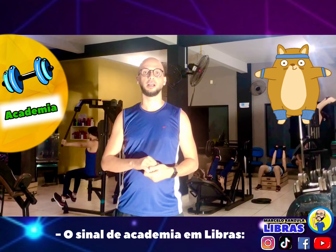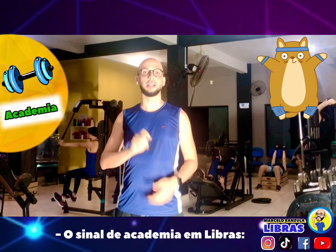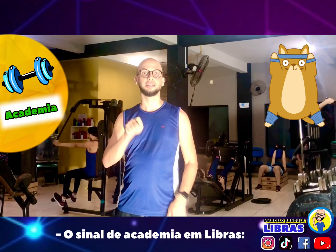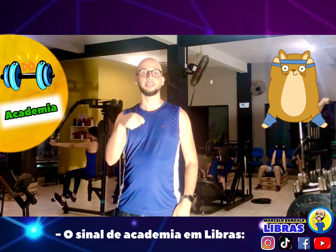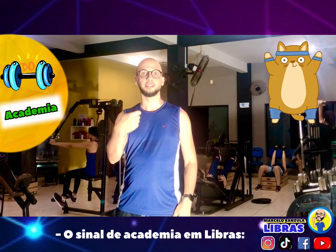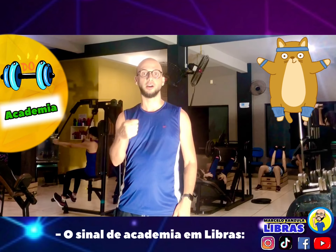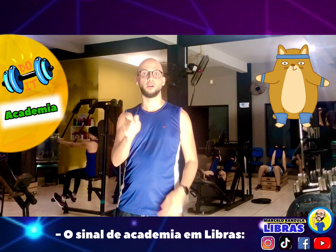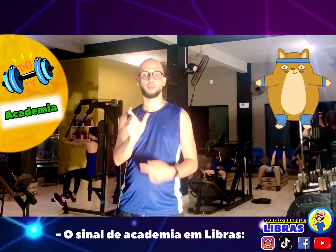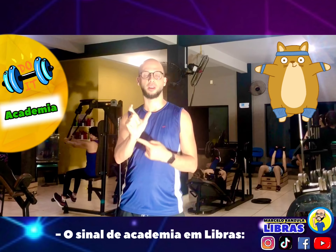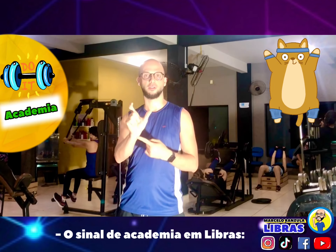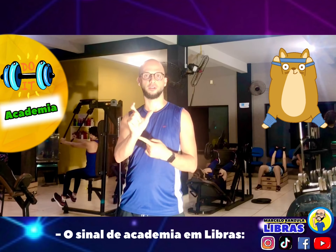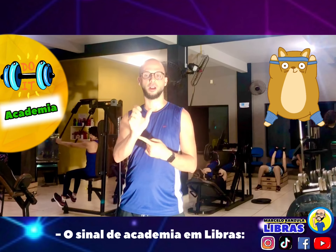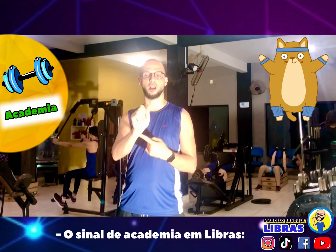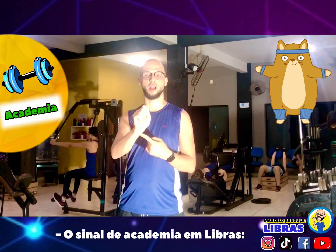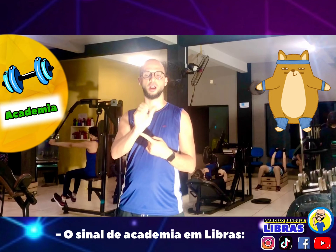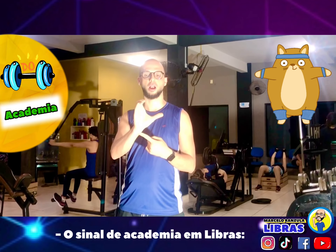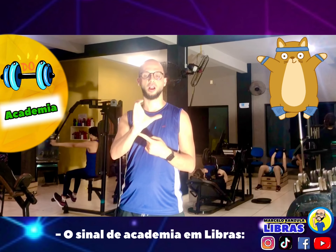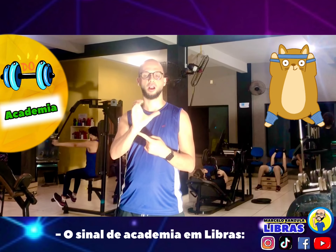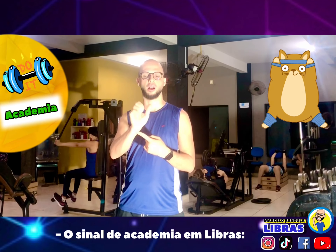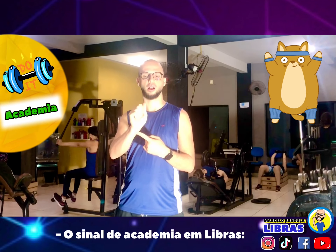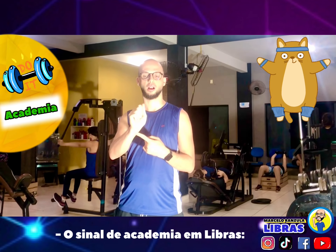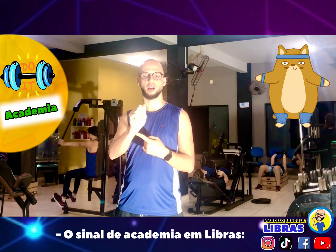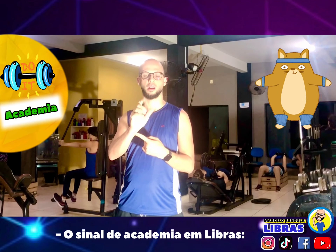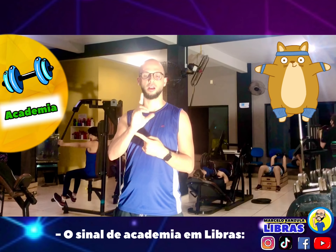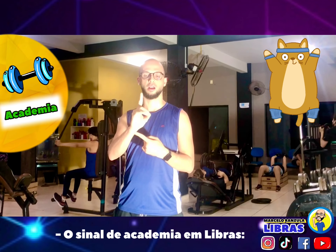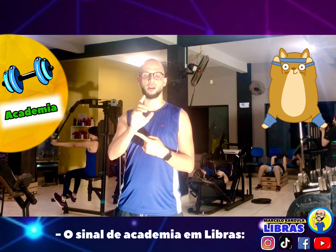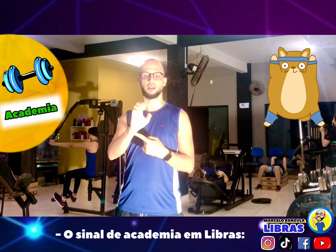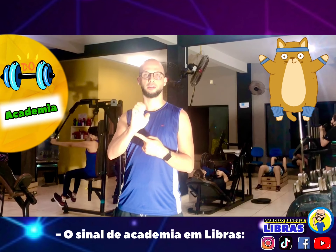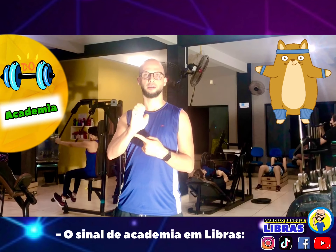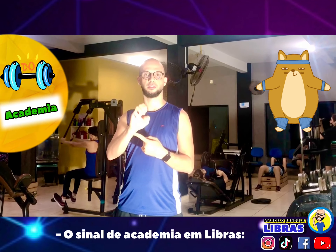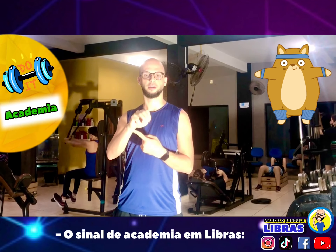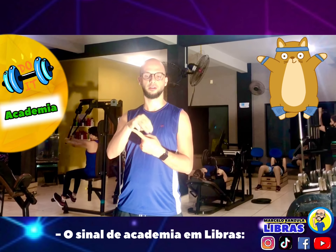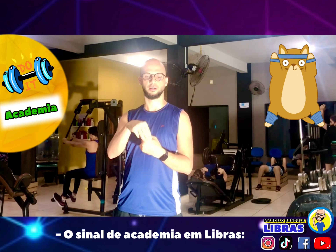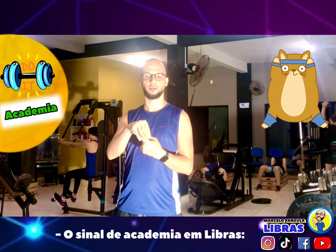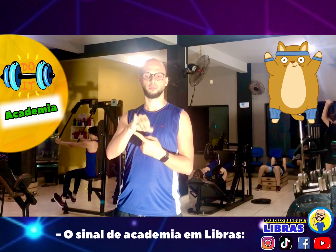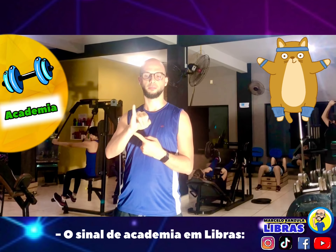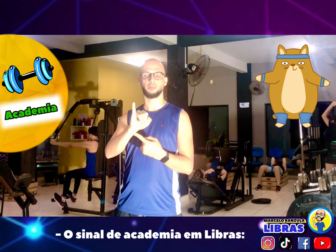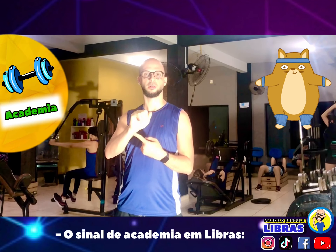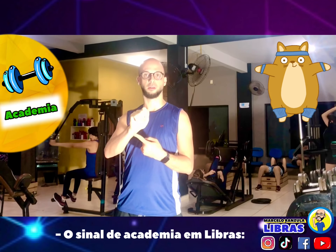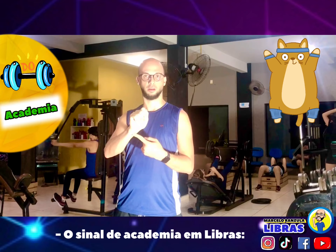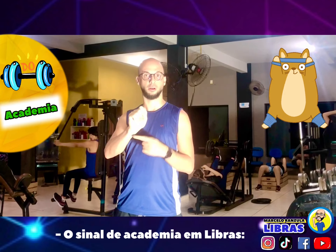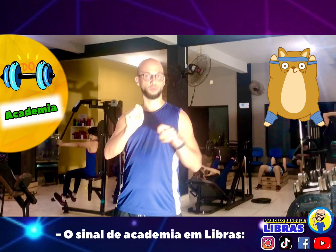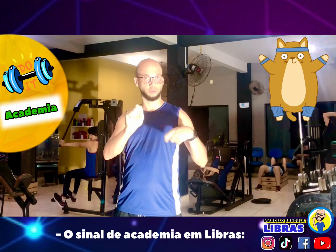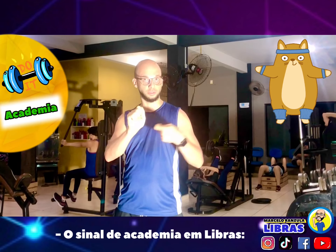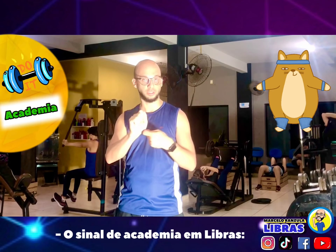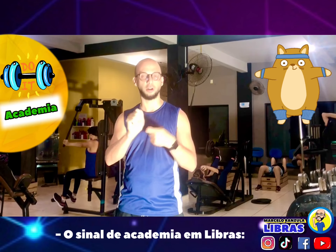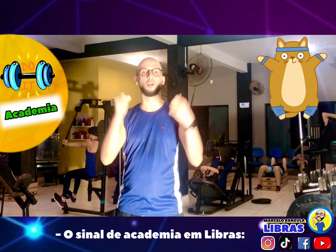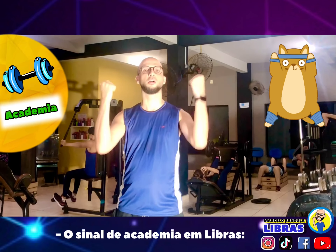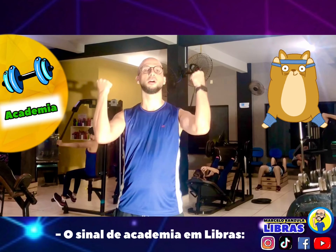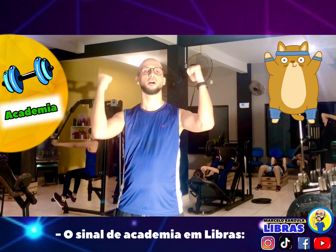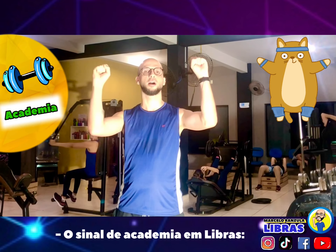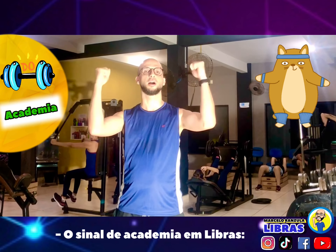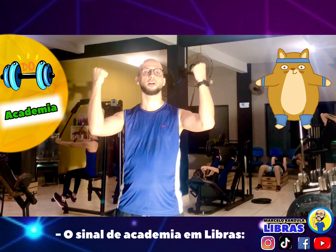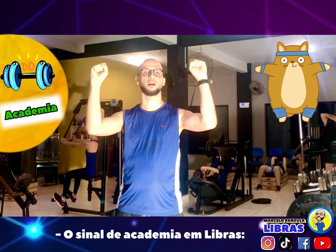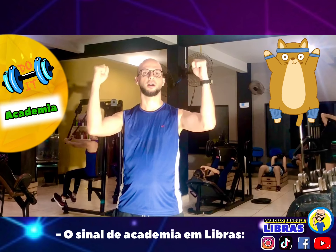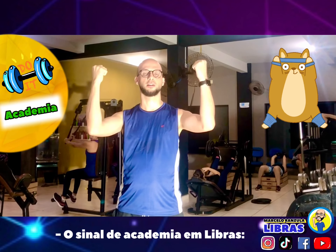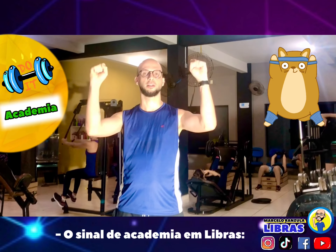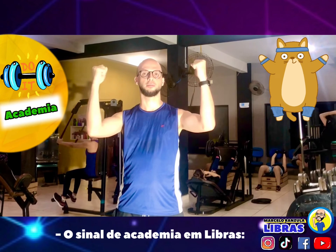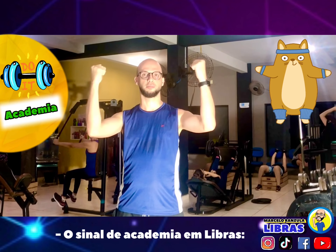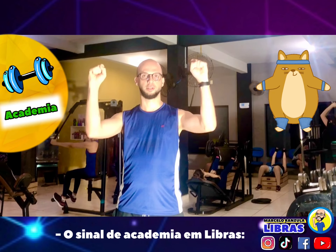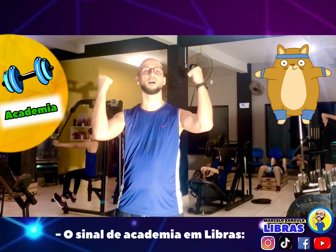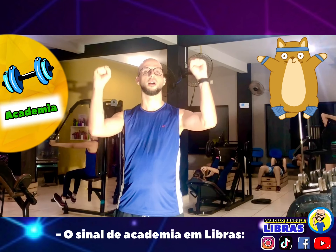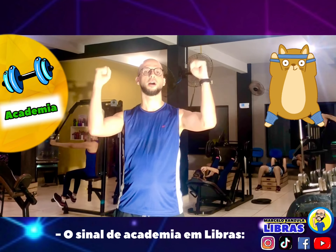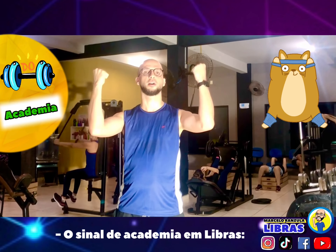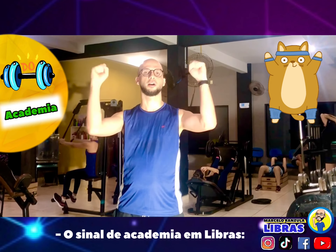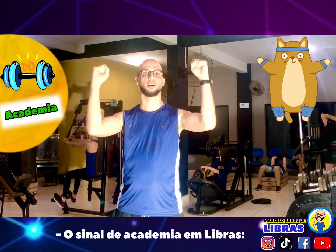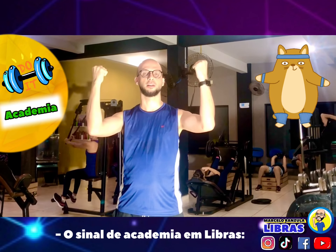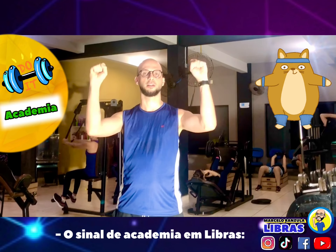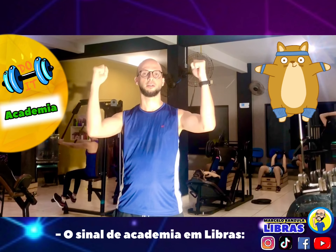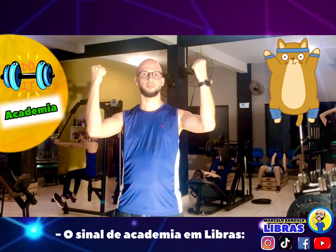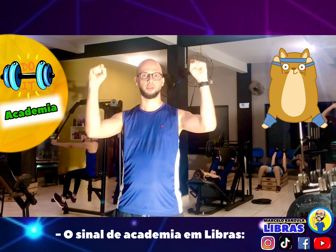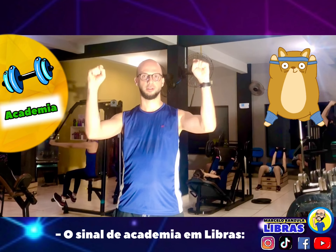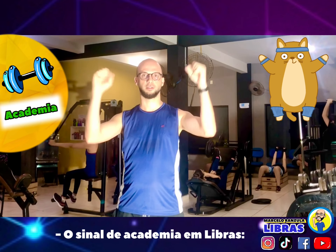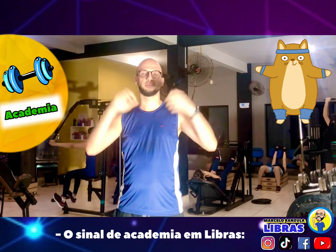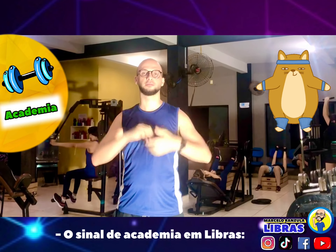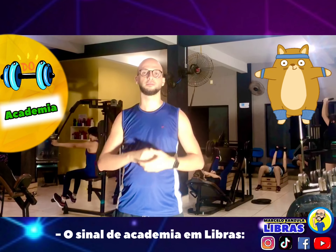academia